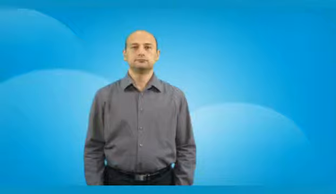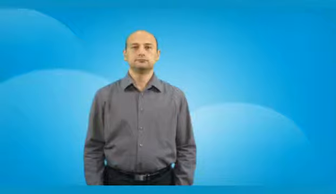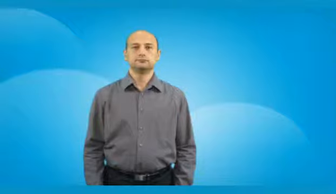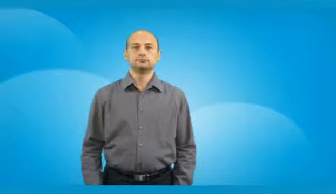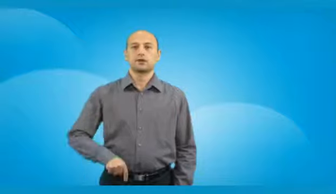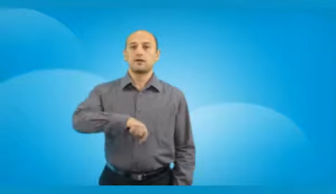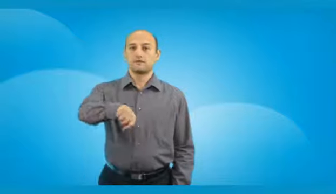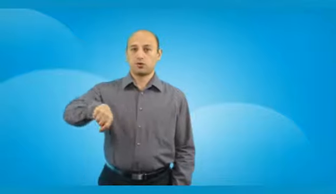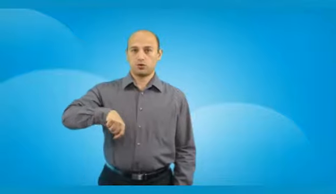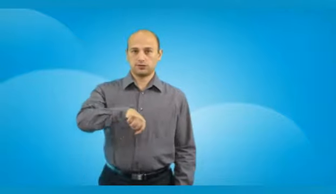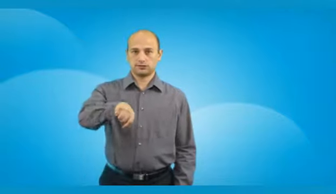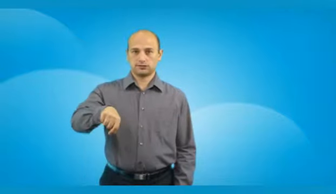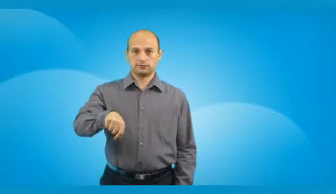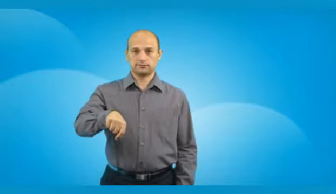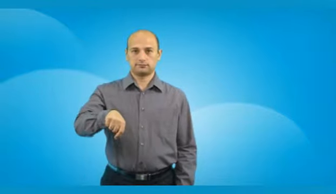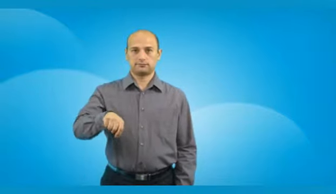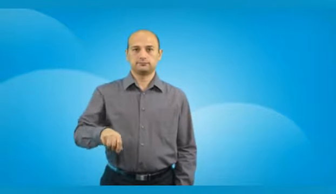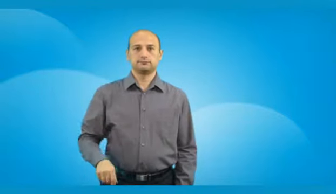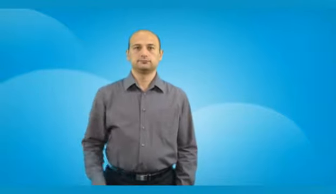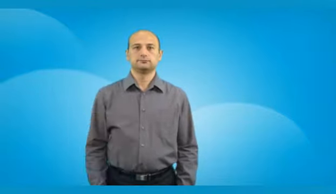Főz